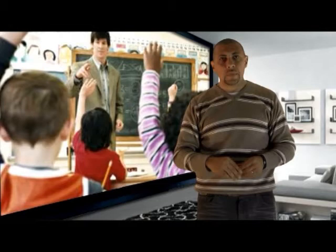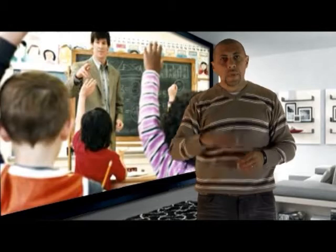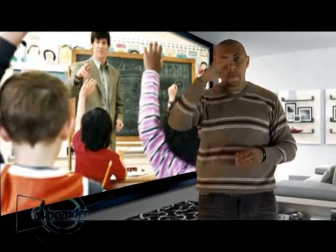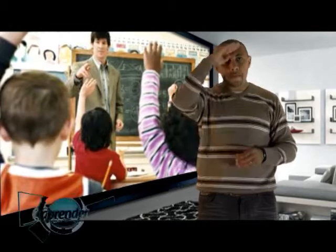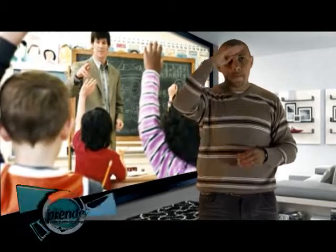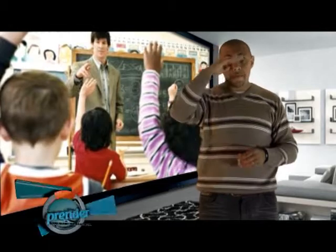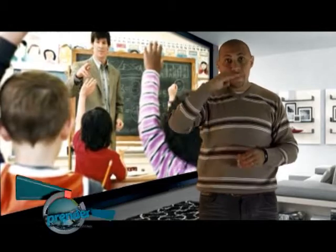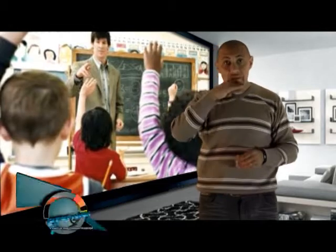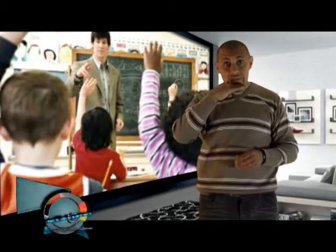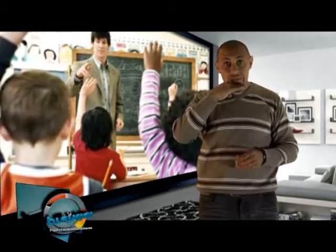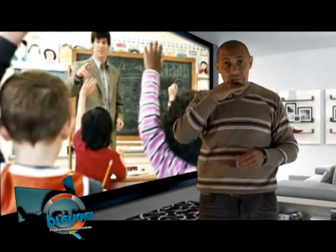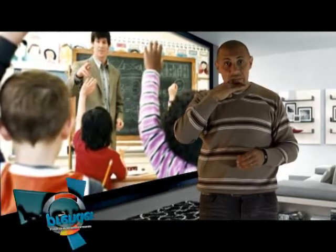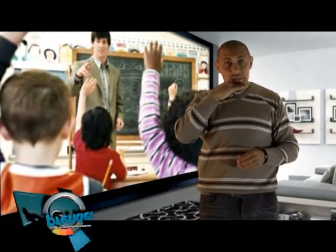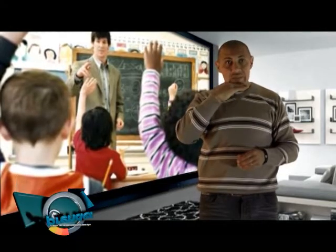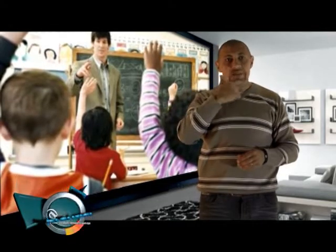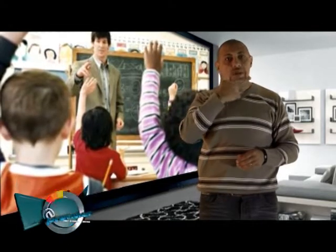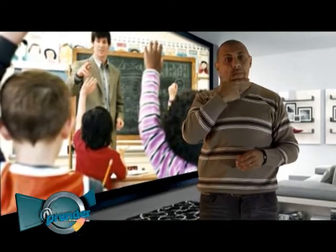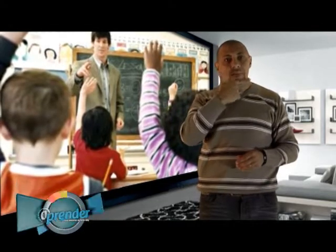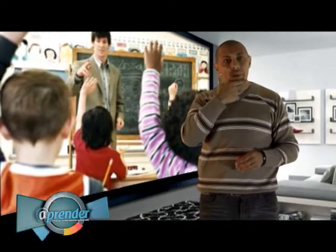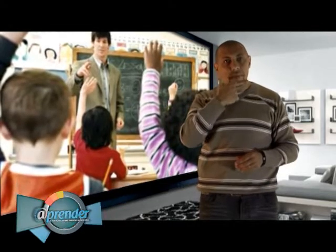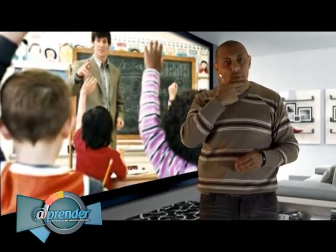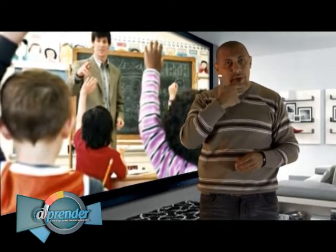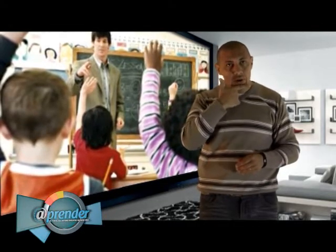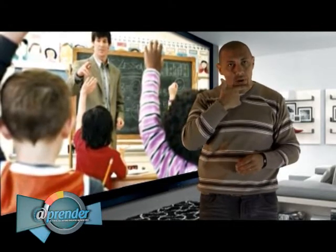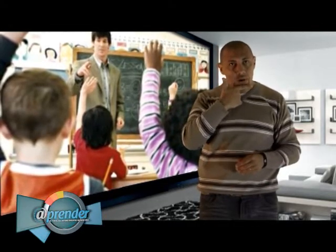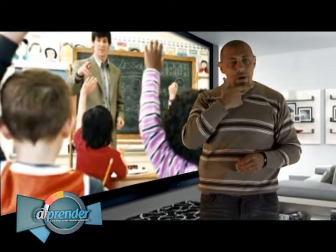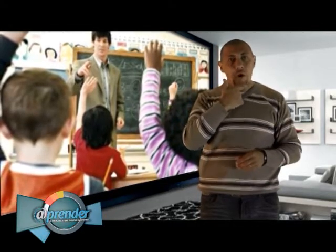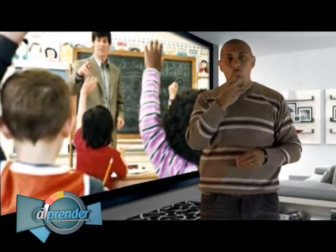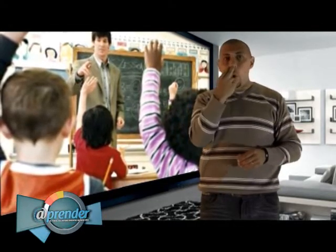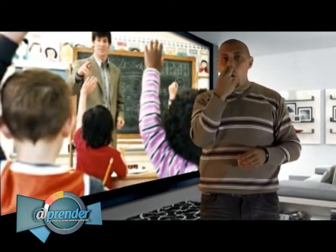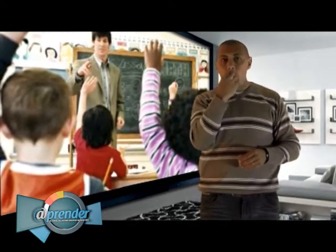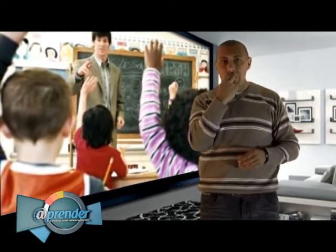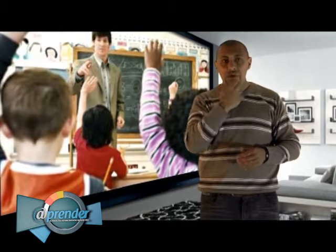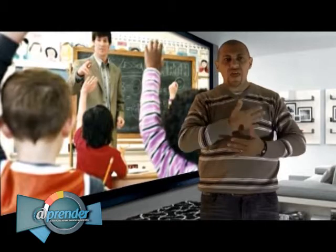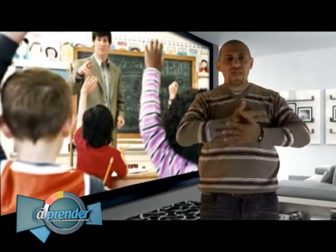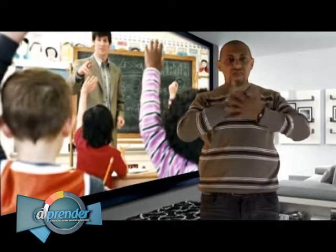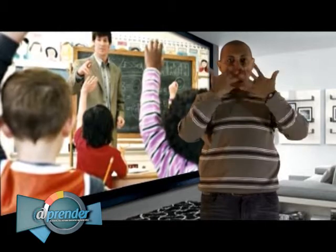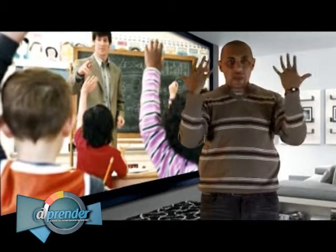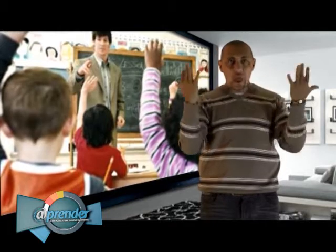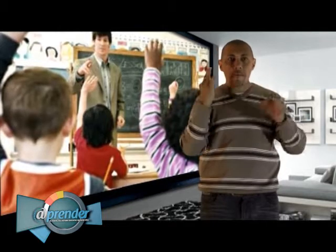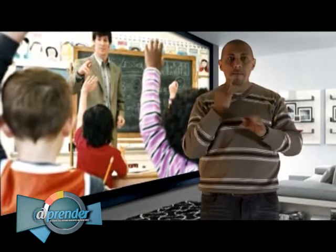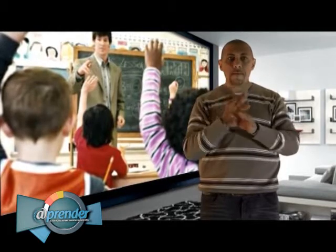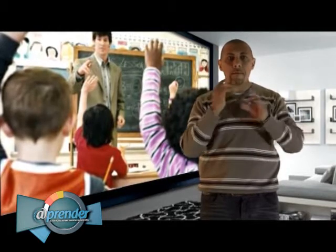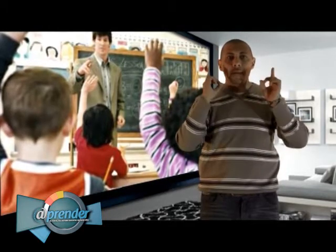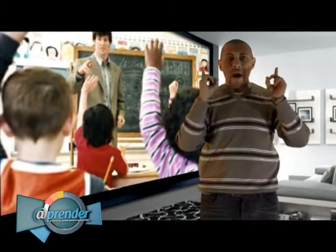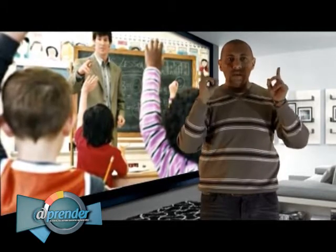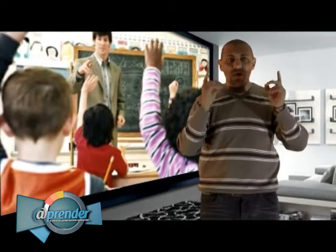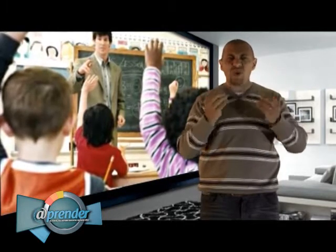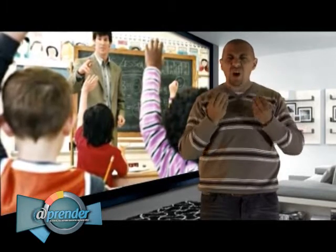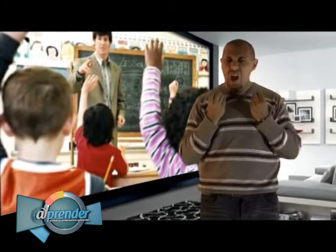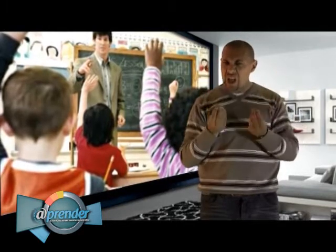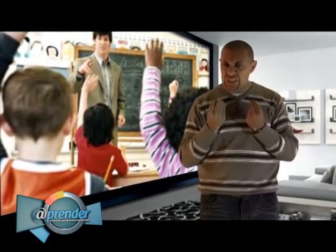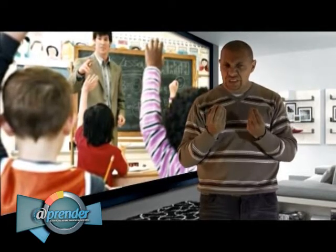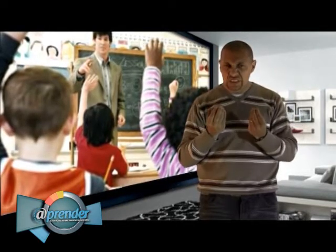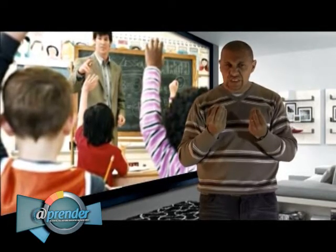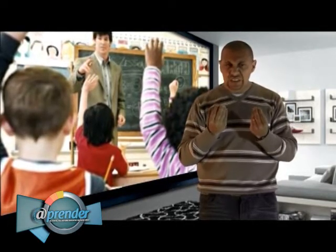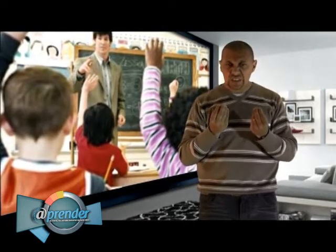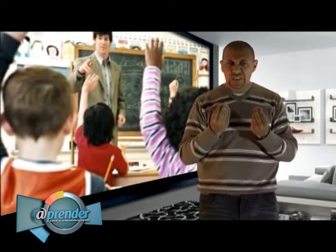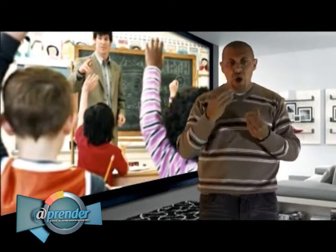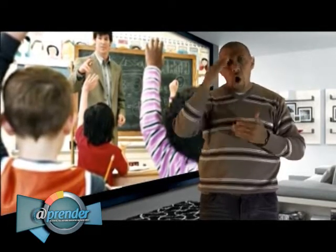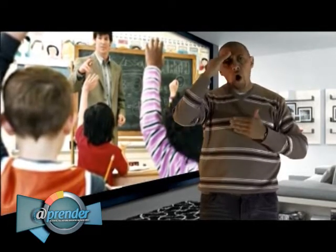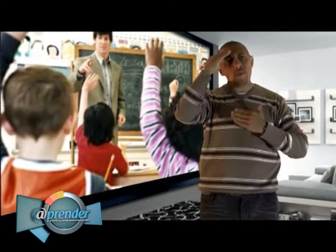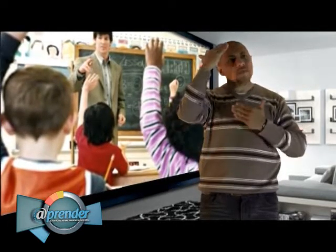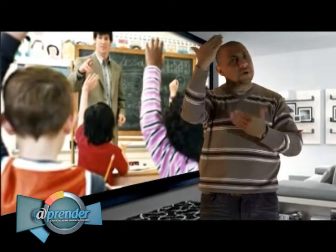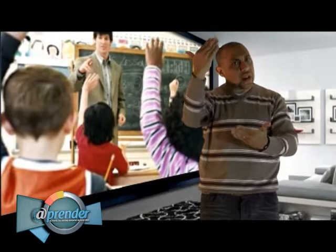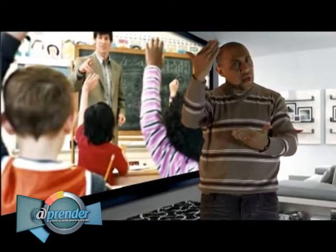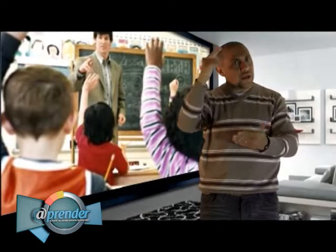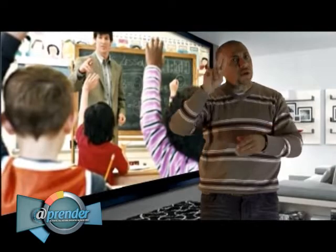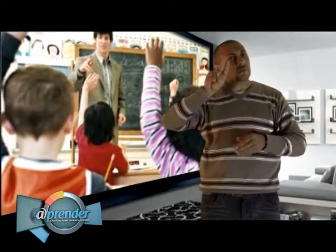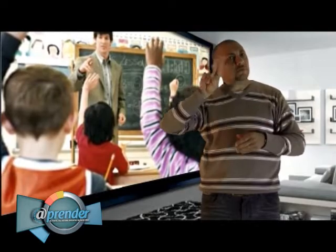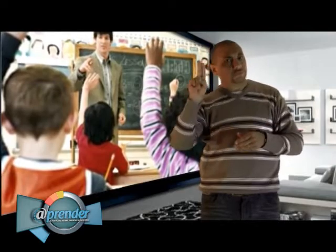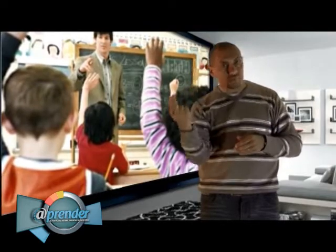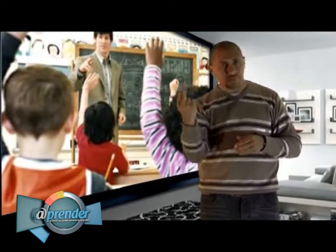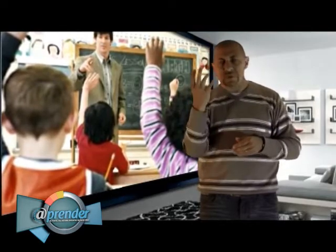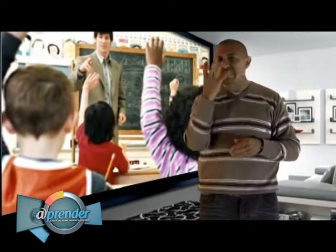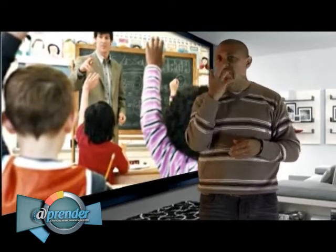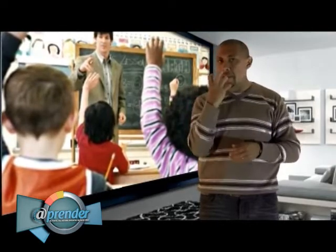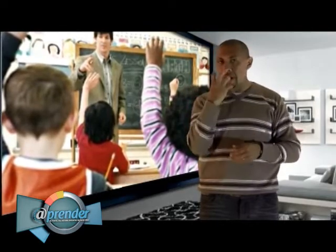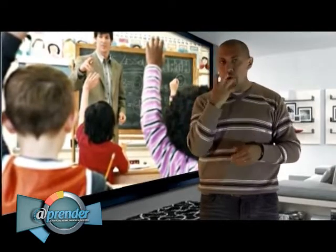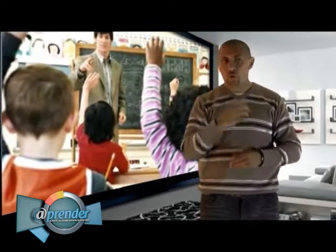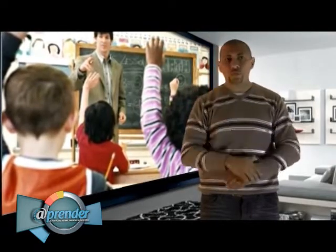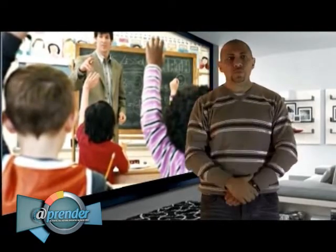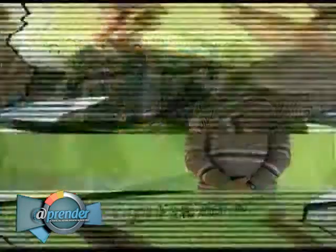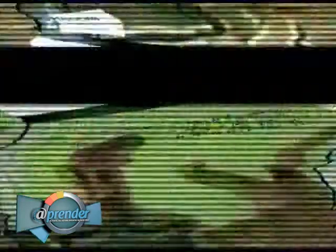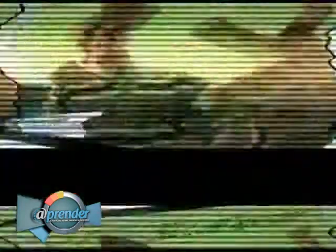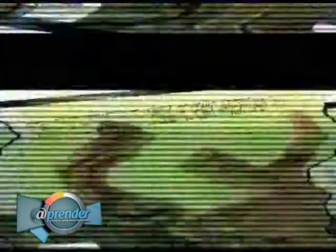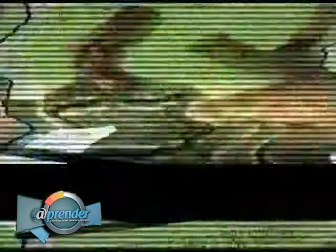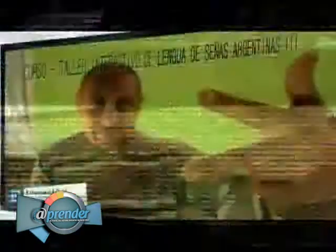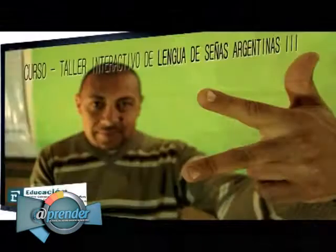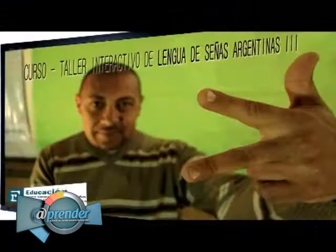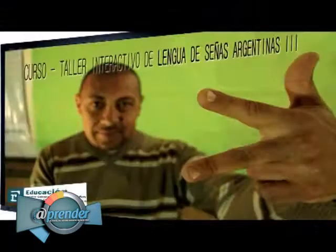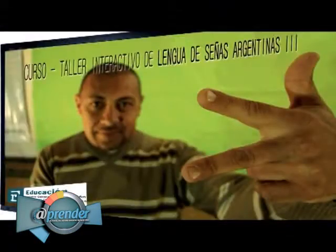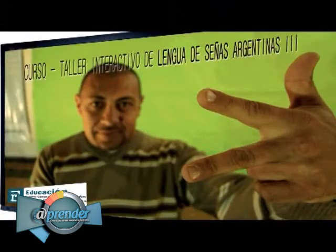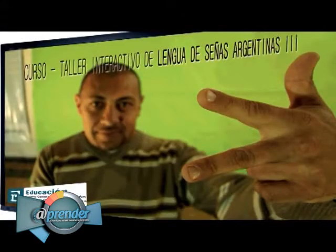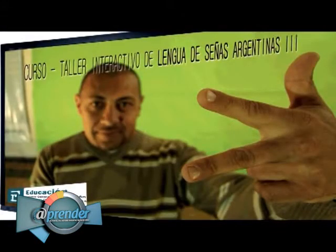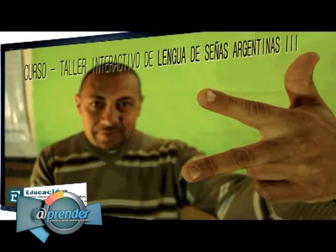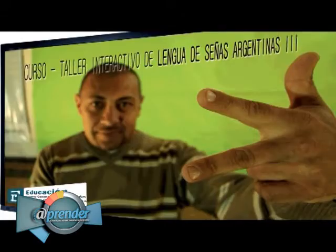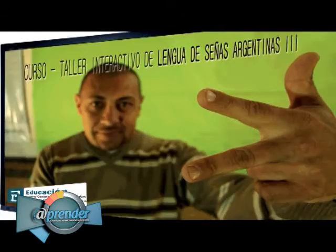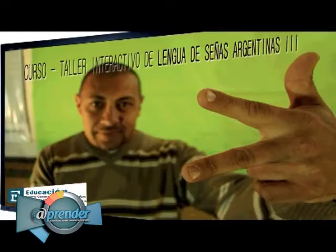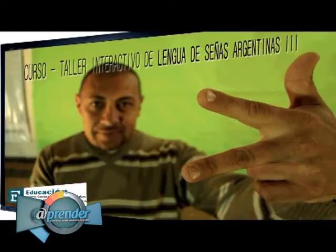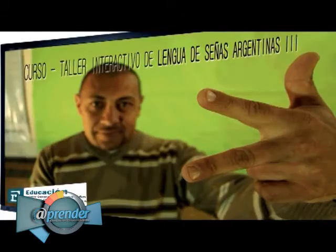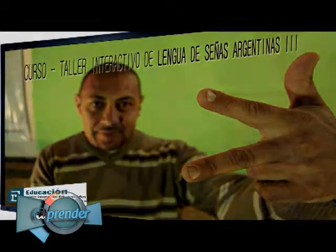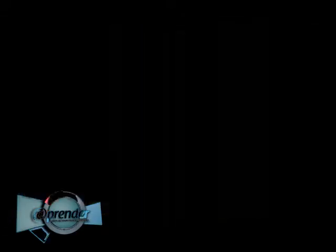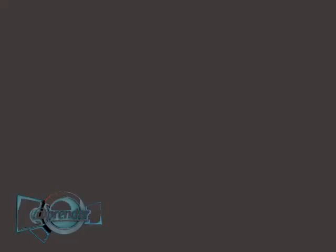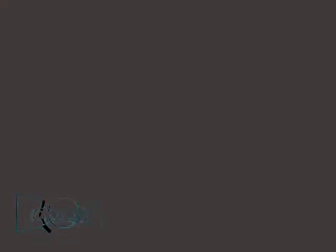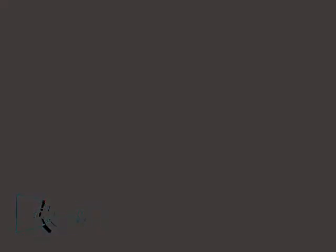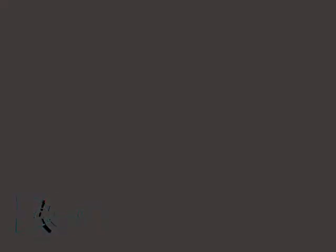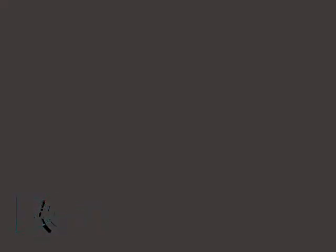11 de Septiembre